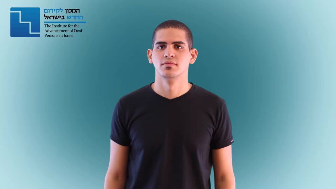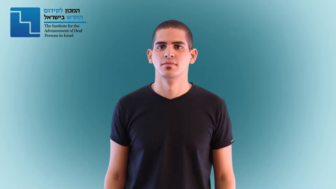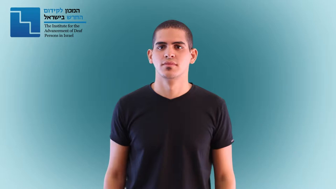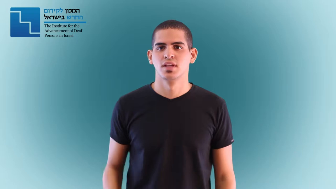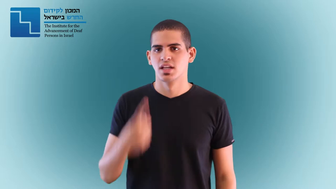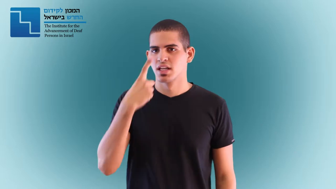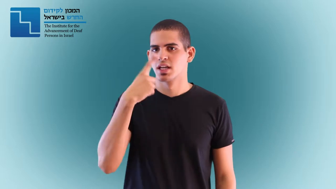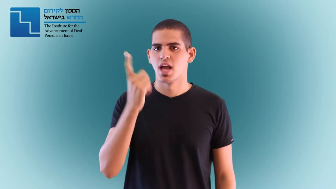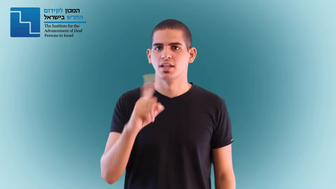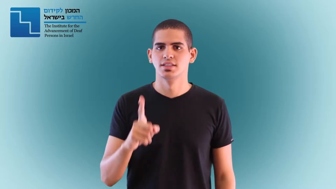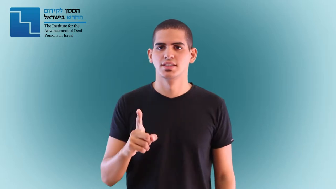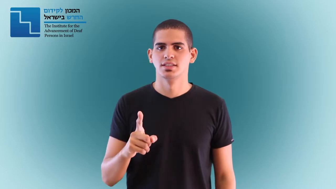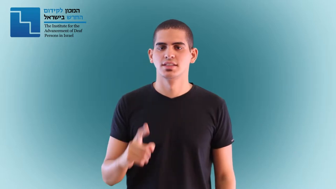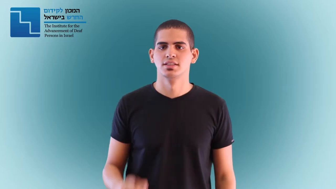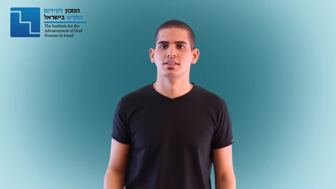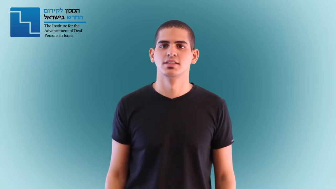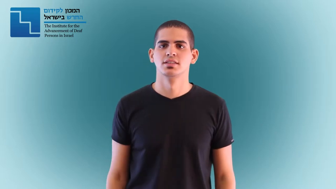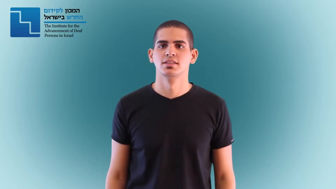גז